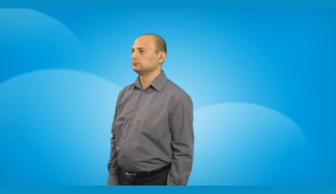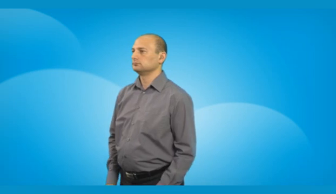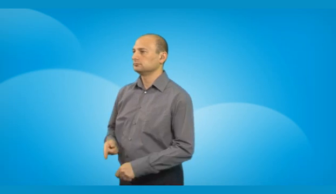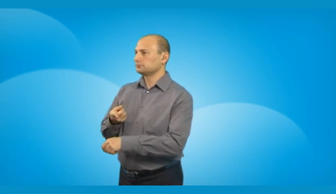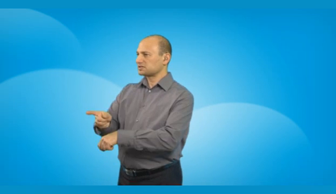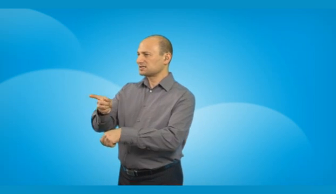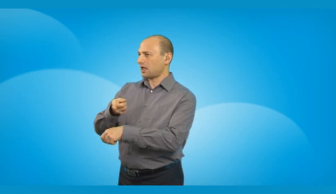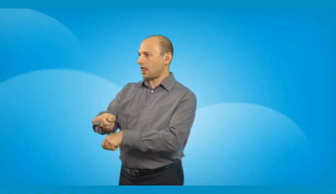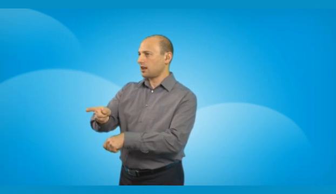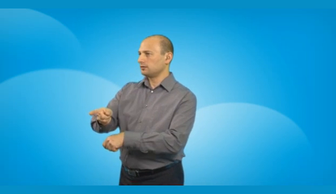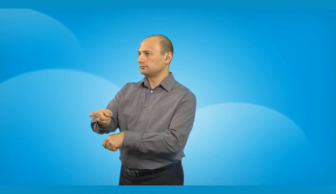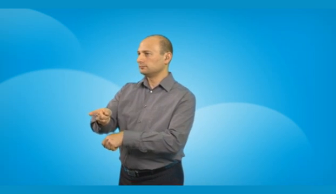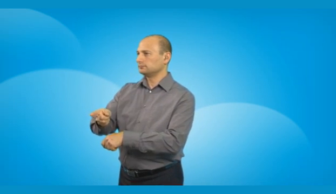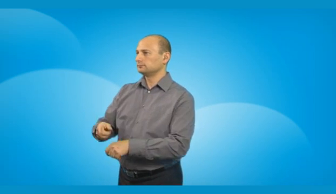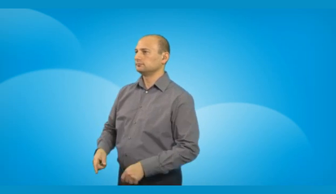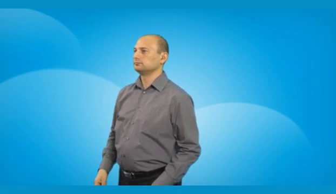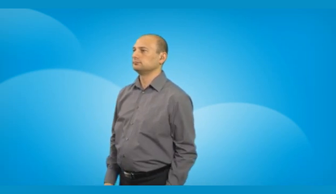Piszkál